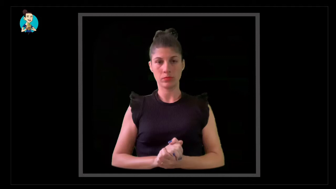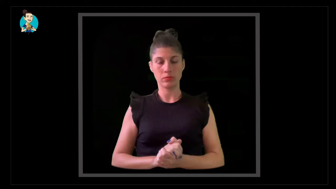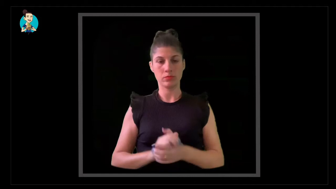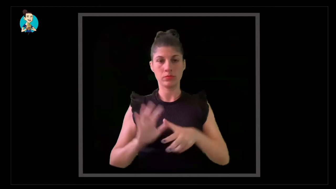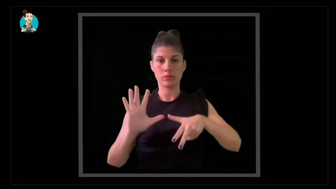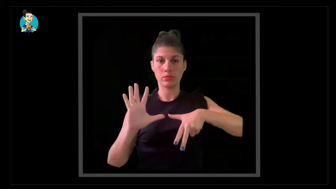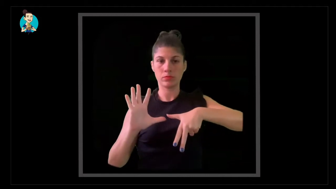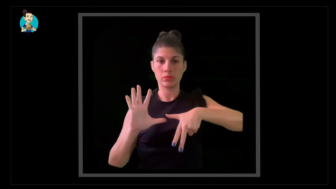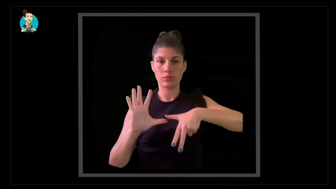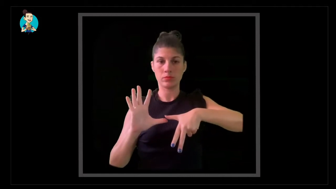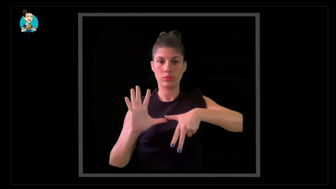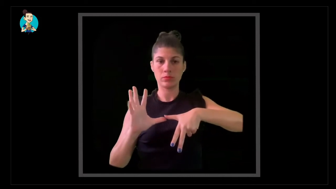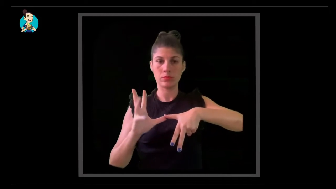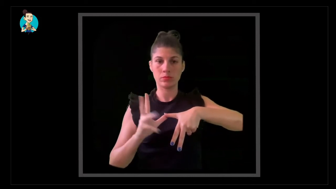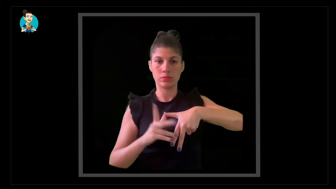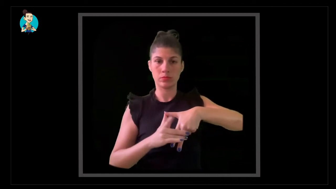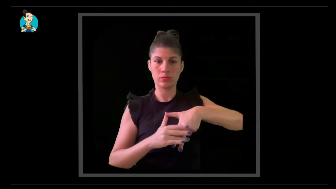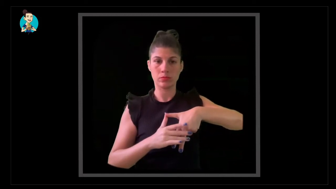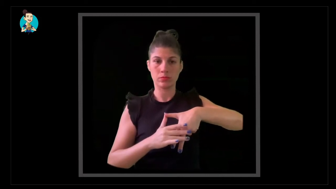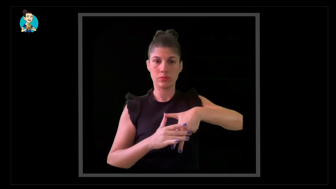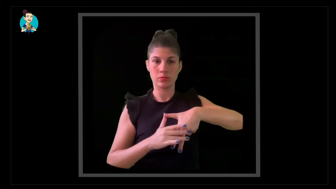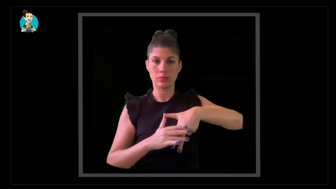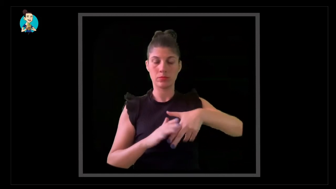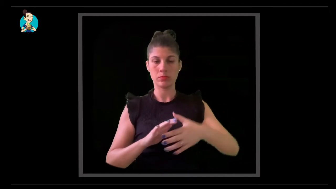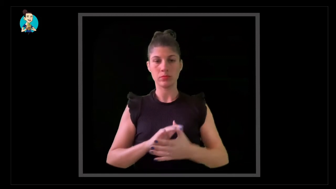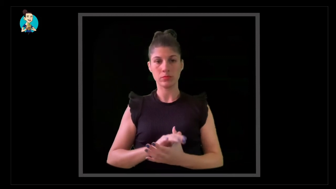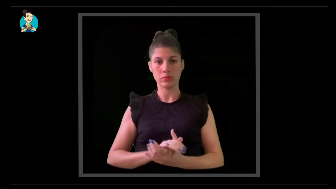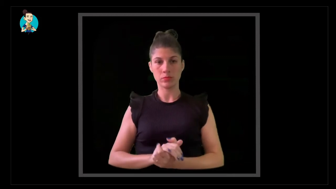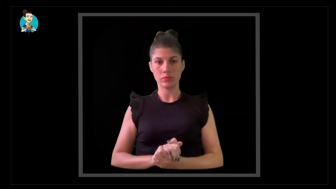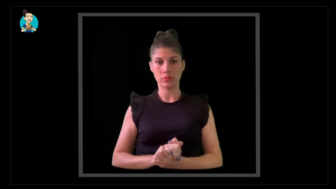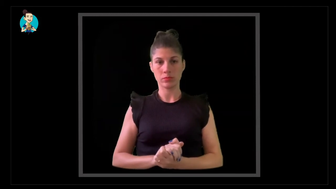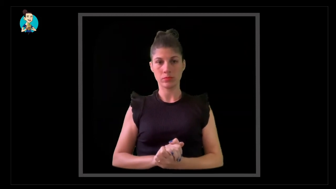ZOONOSE